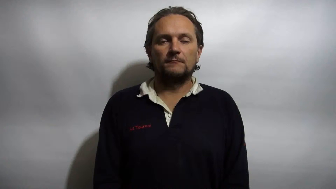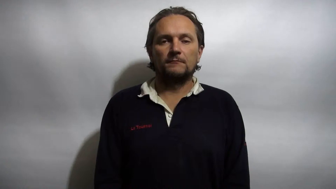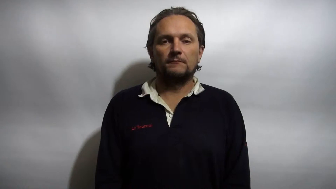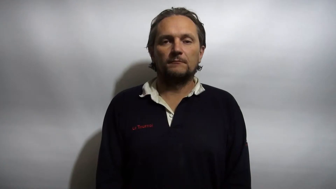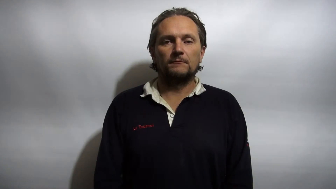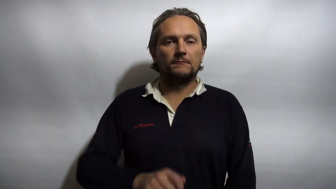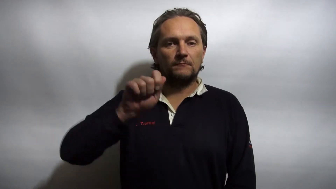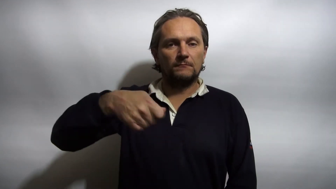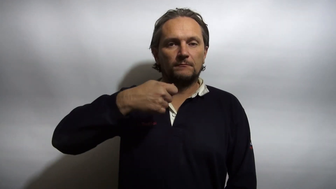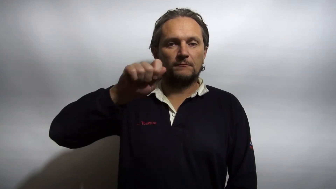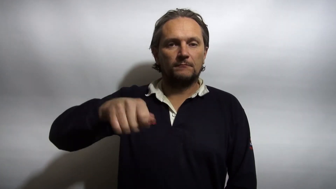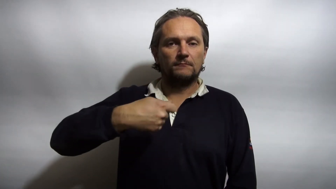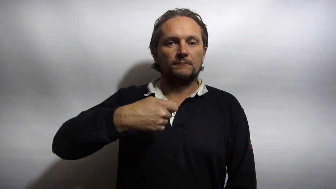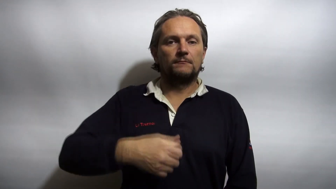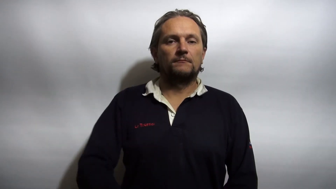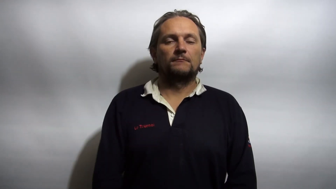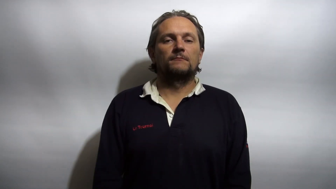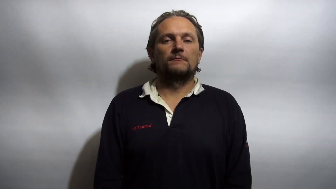Cuillère